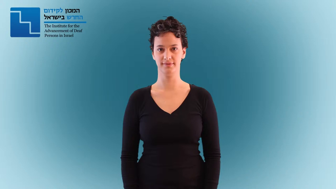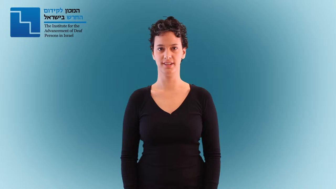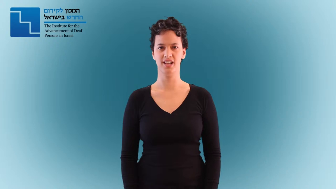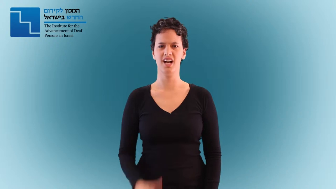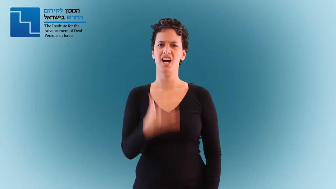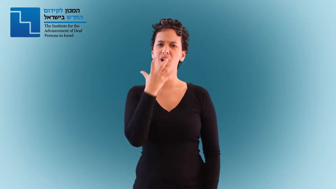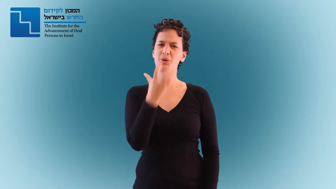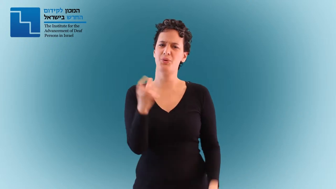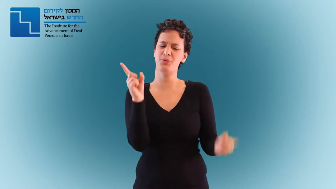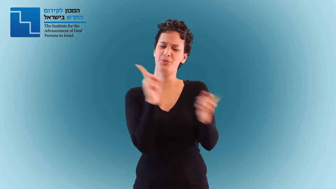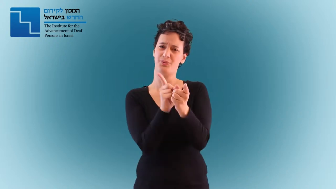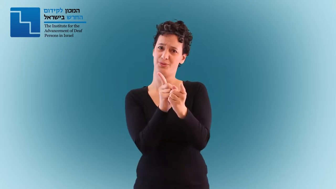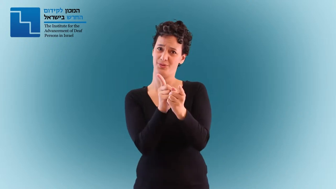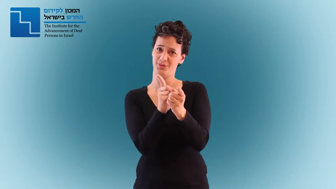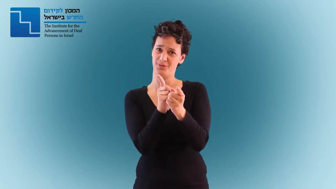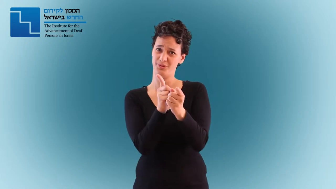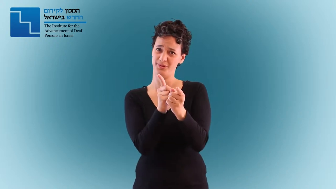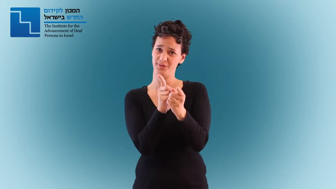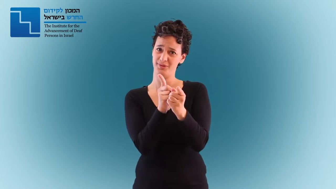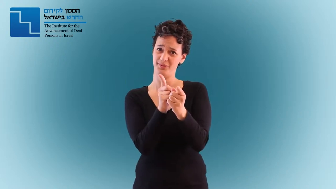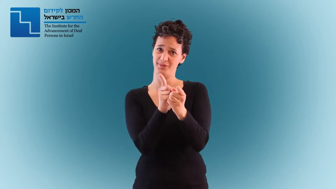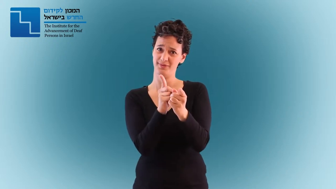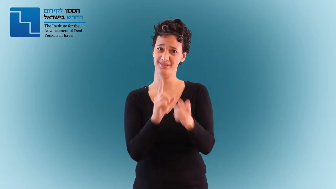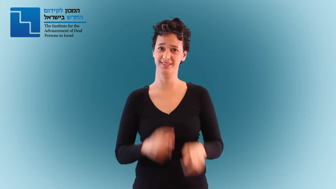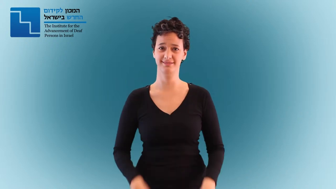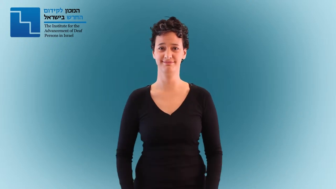לקצר (בדבריו)